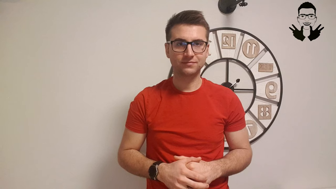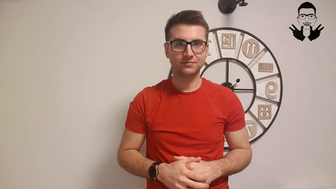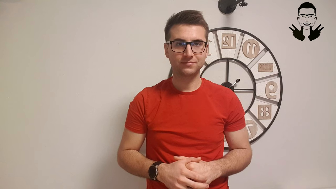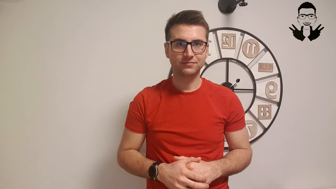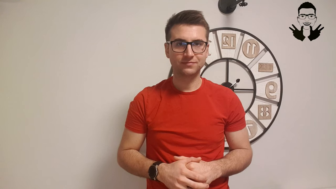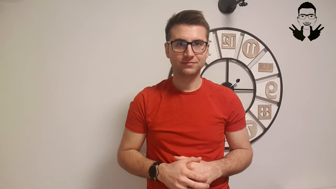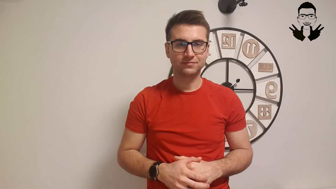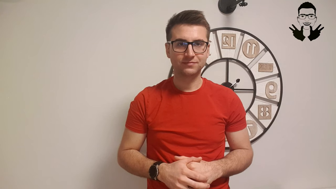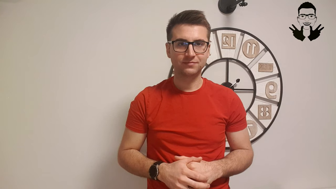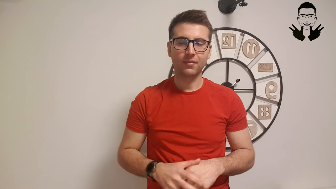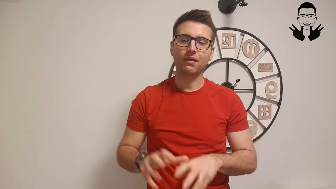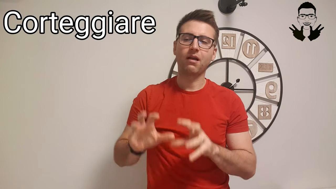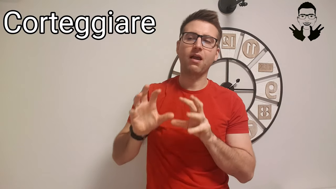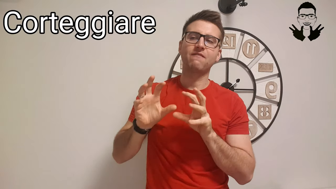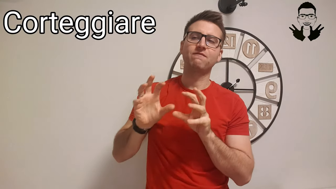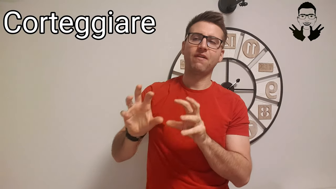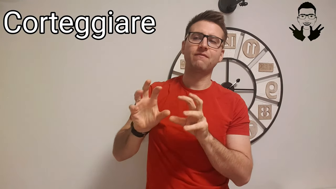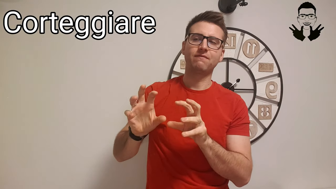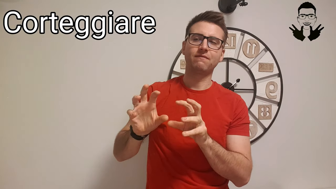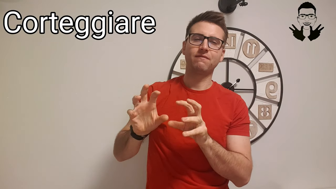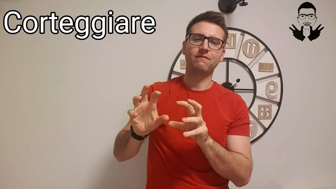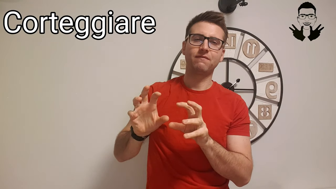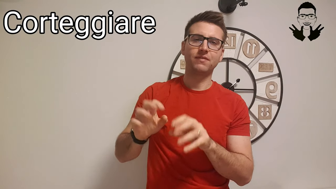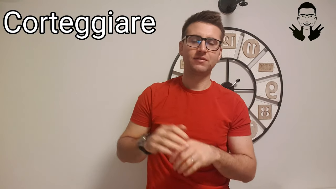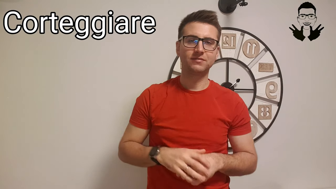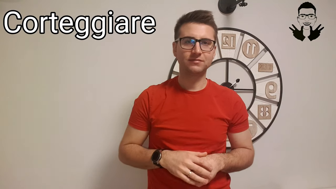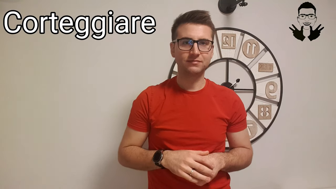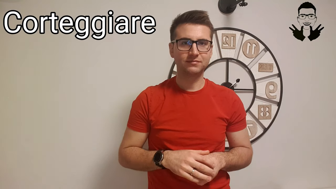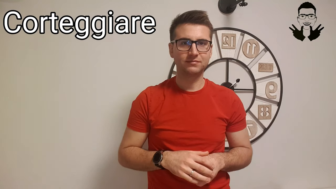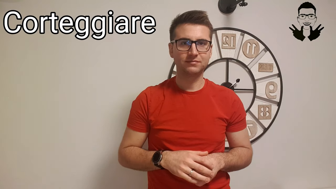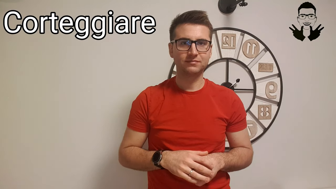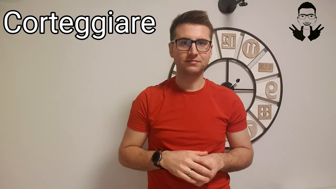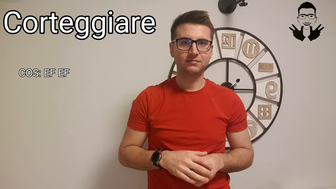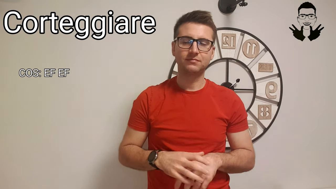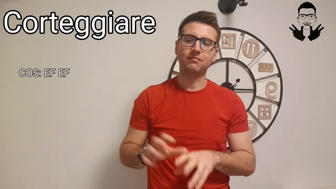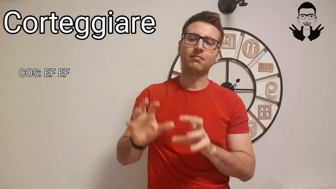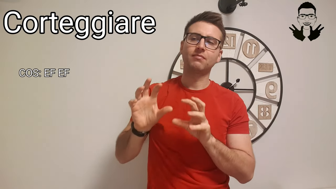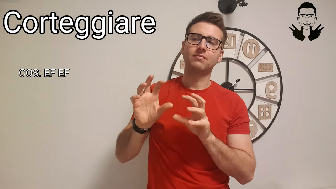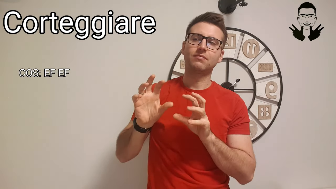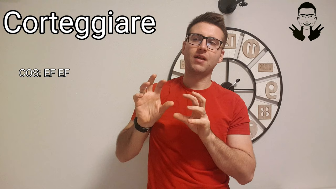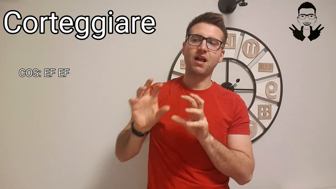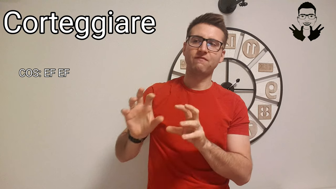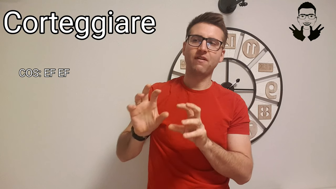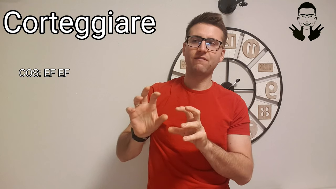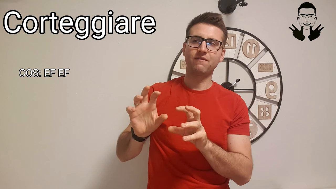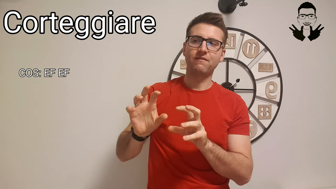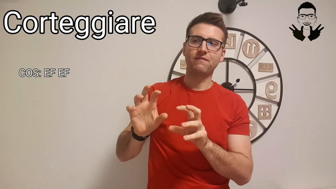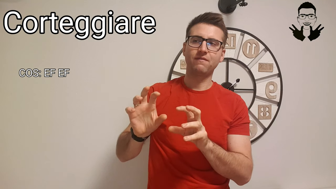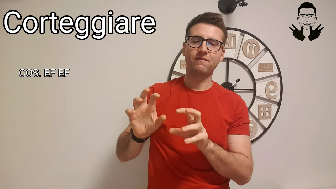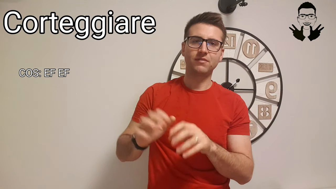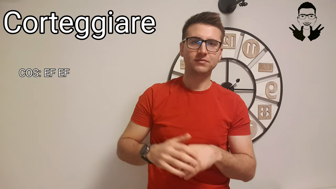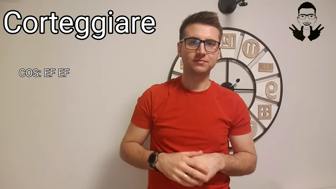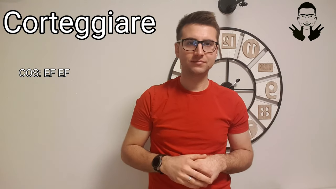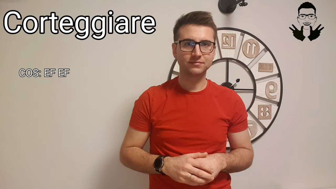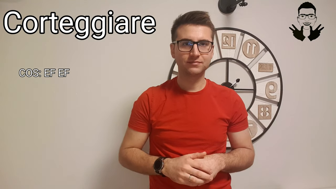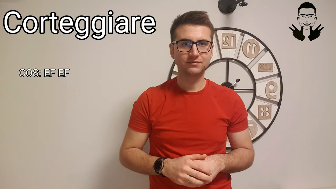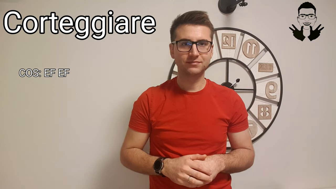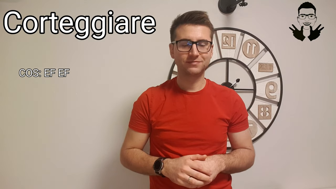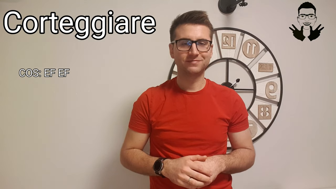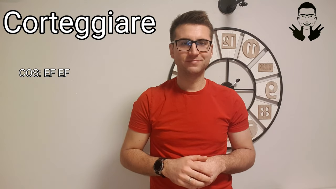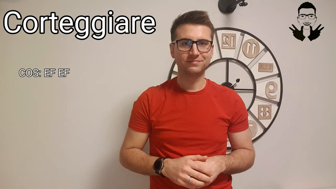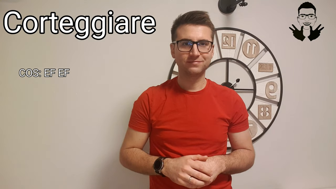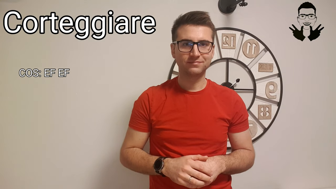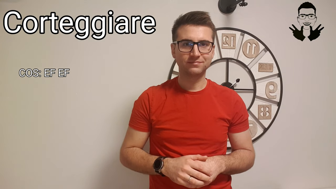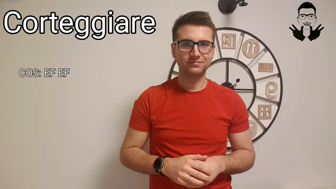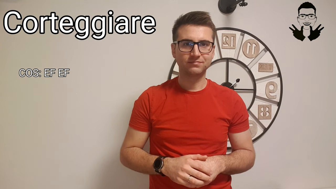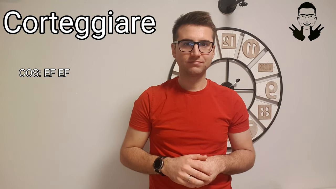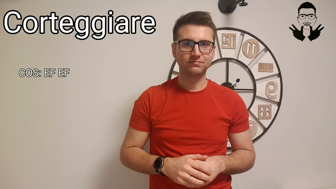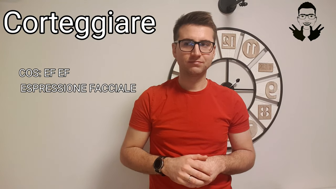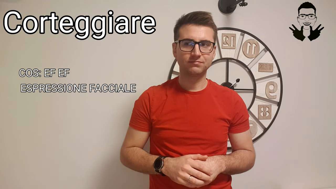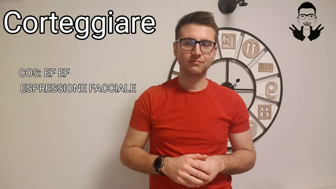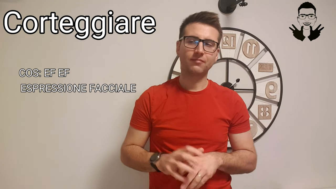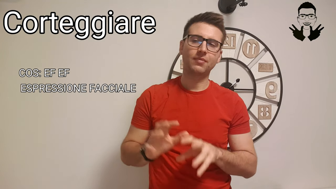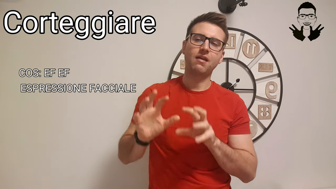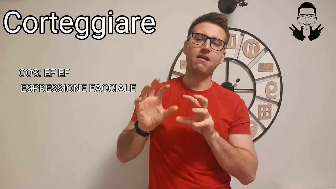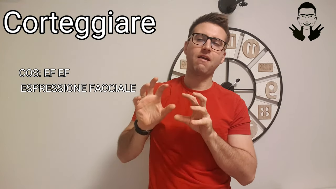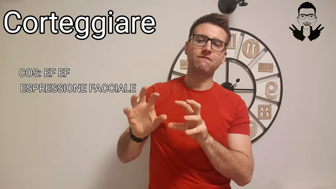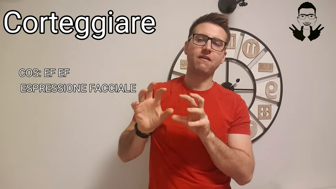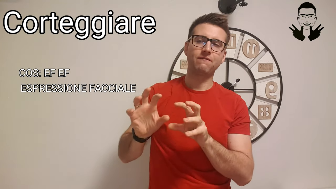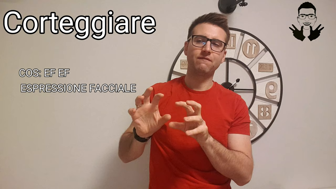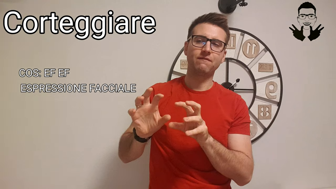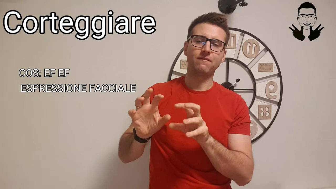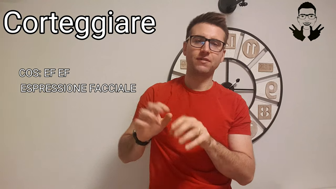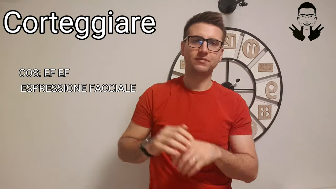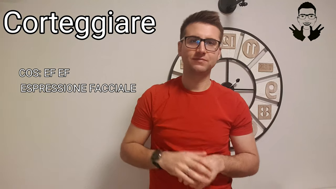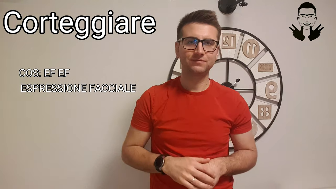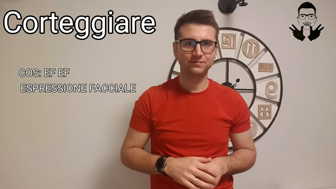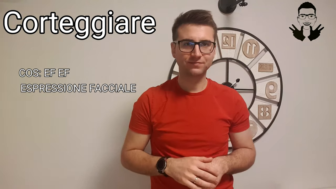Corteggiare